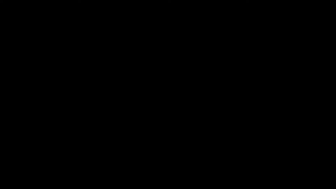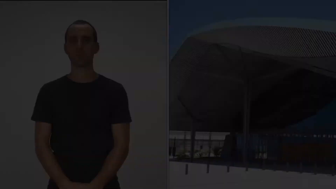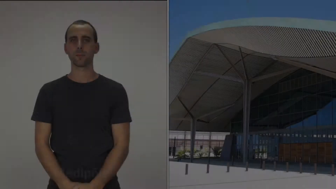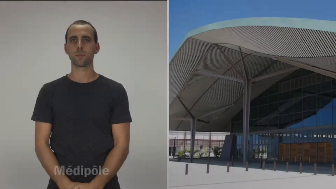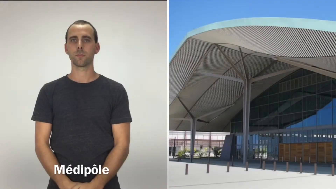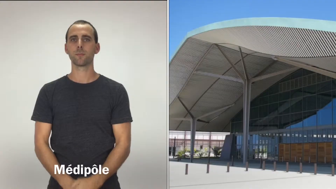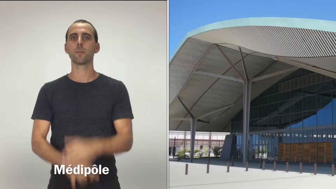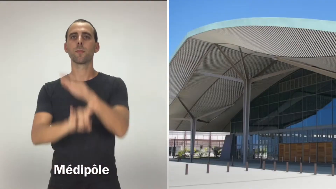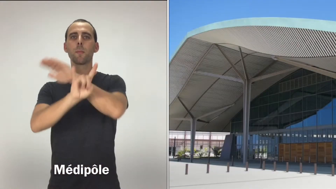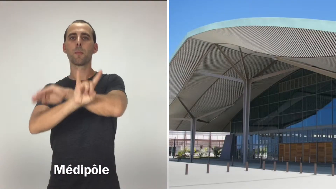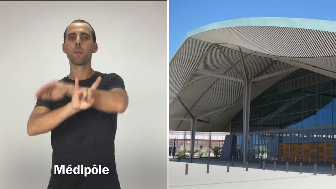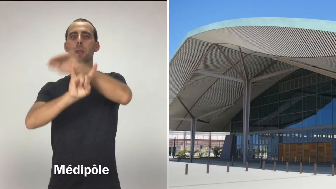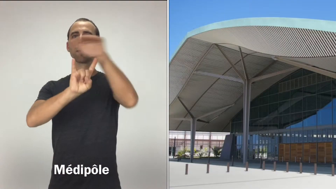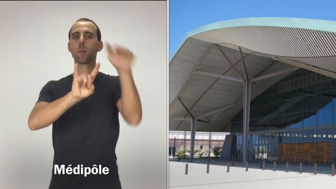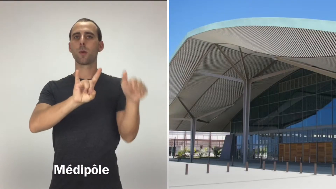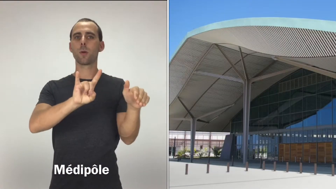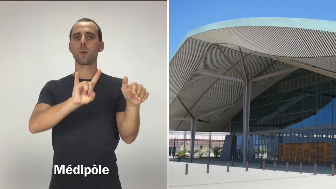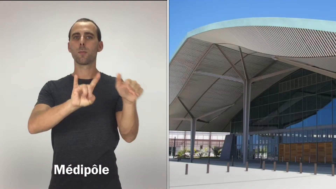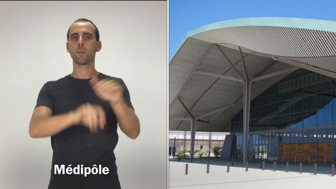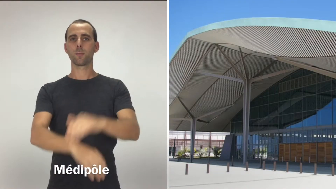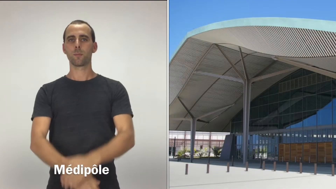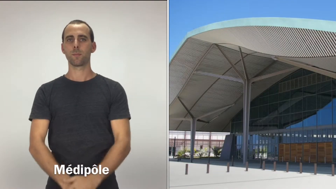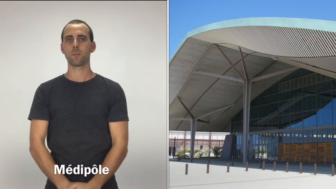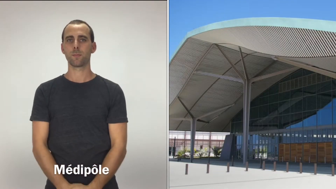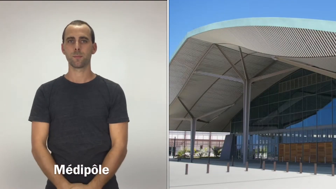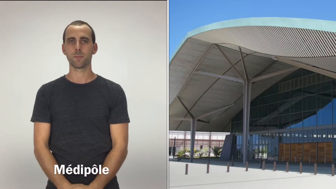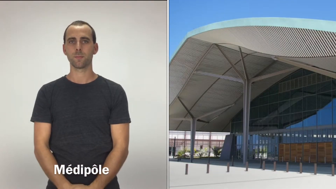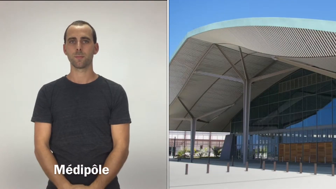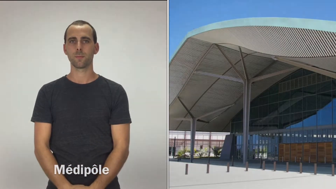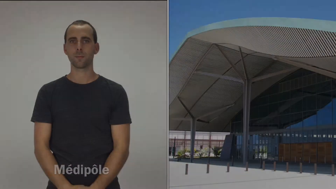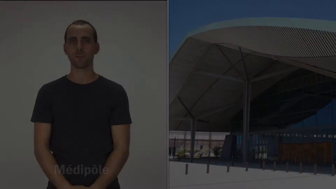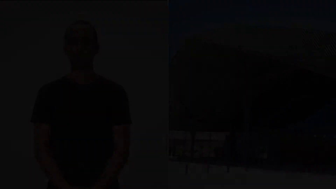Médipôle